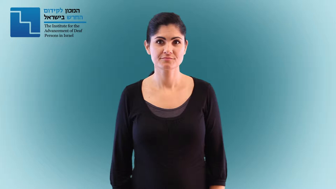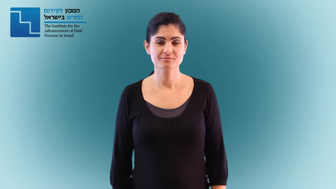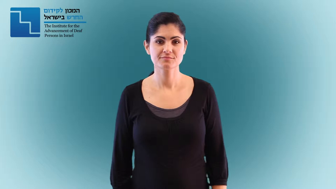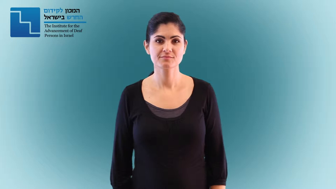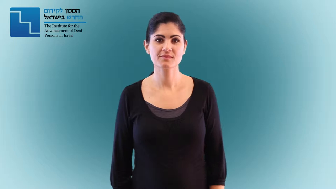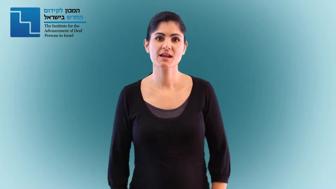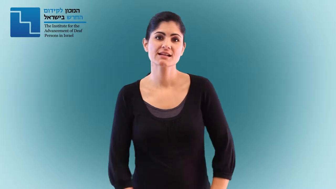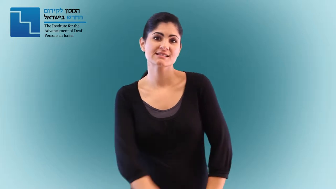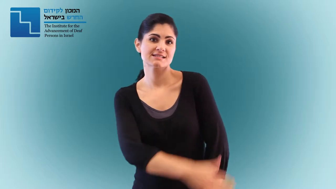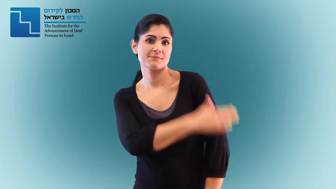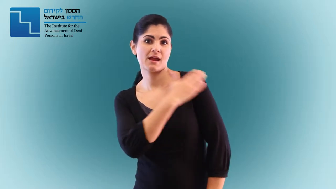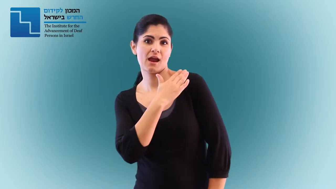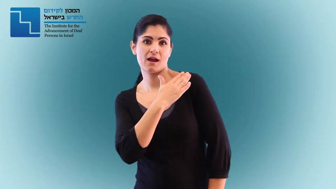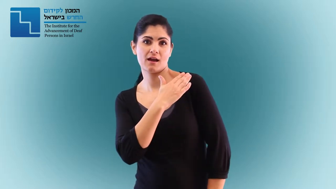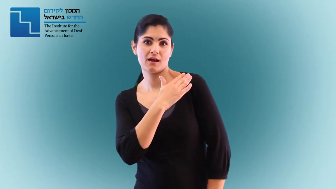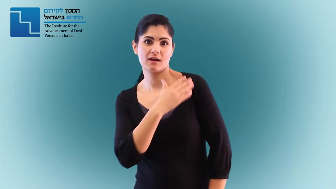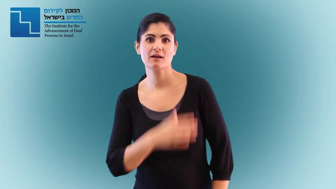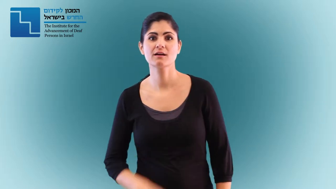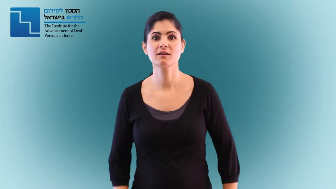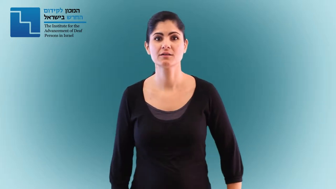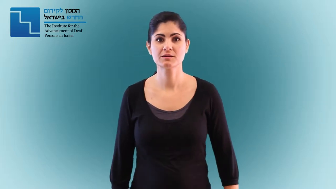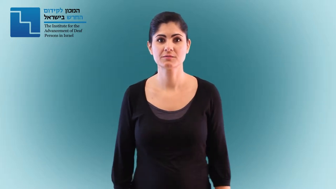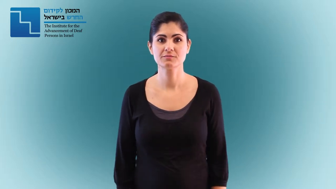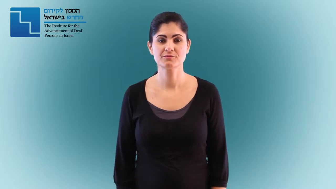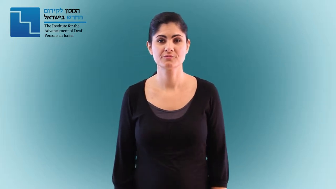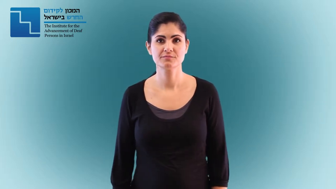שמיכה